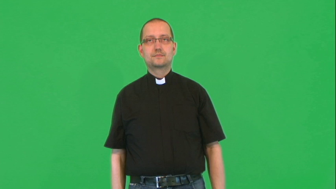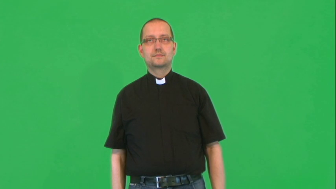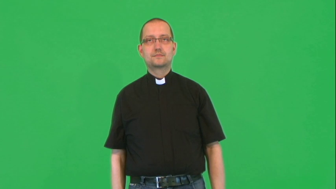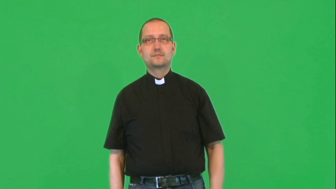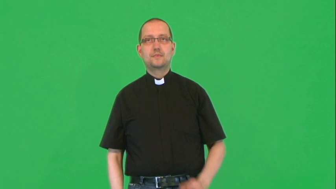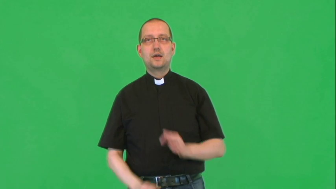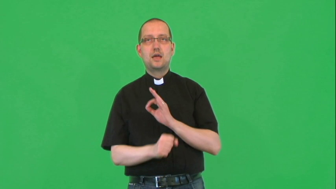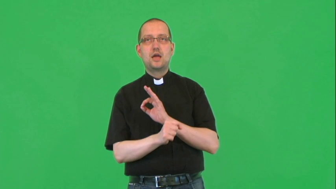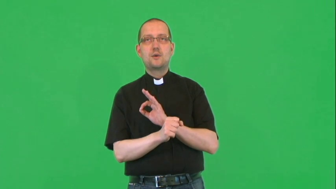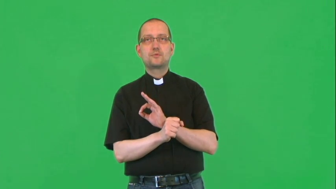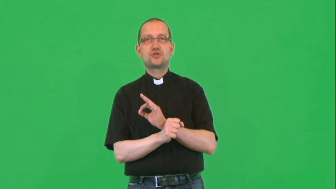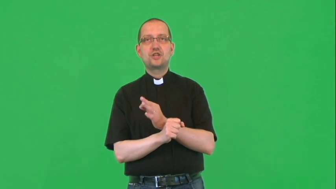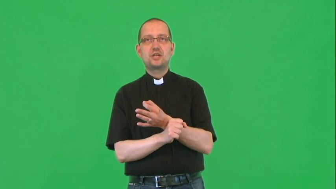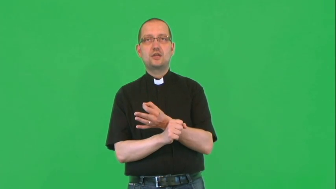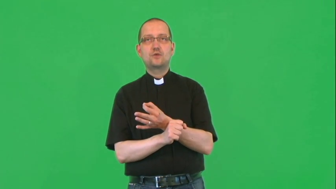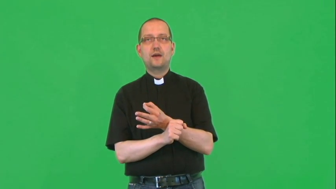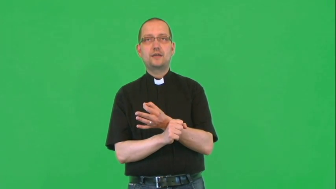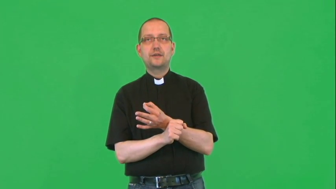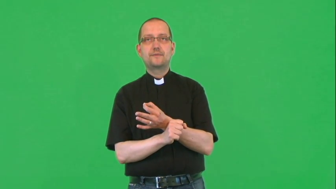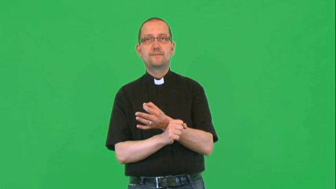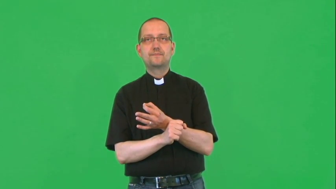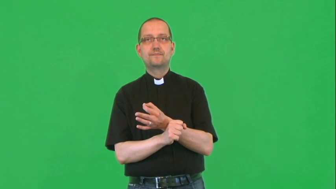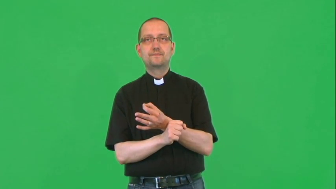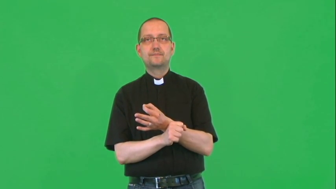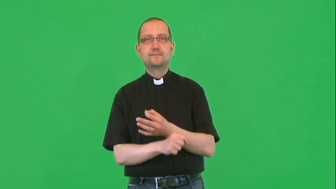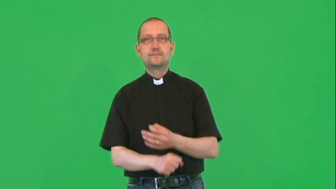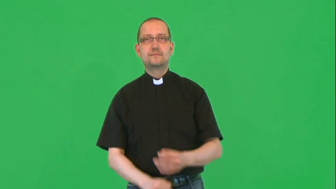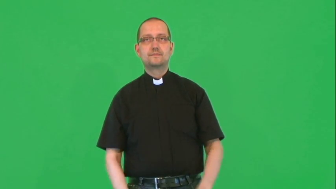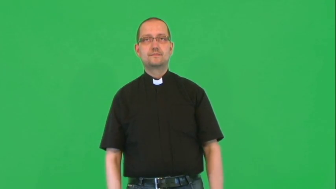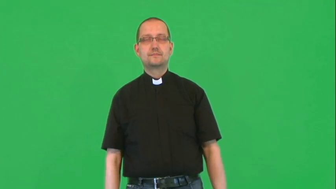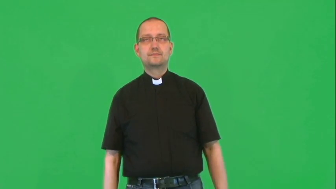prześladowanie